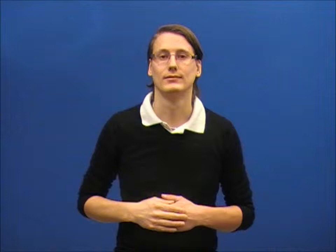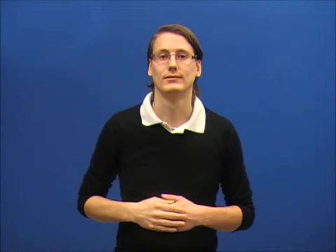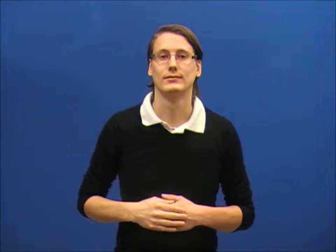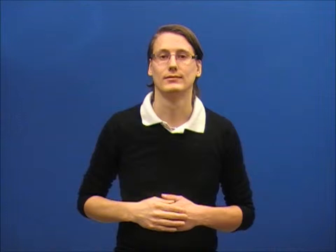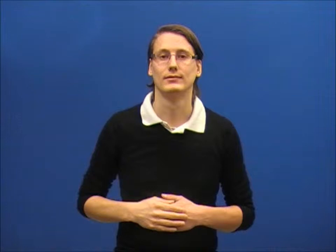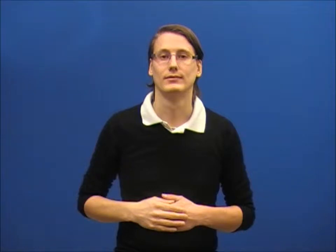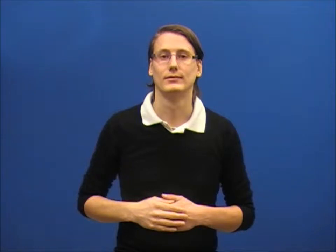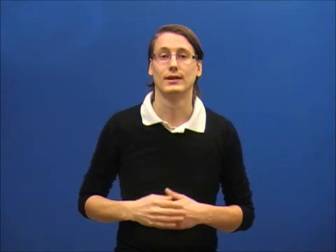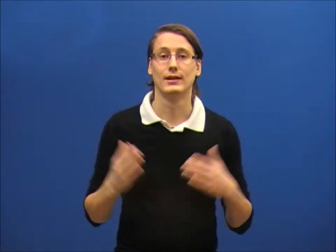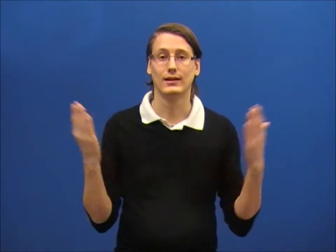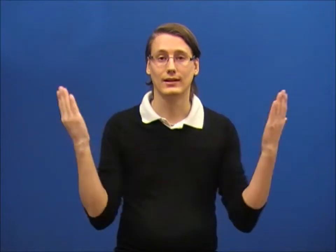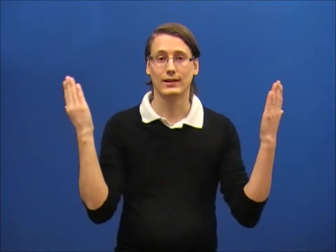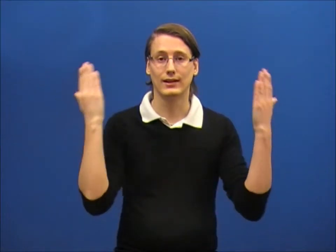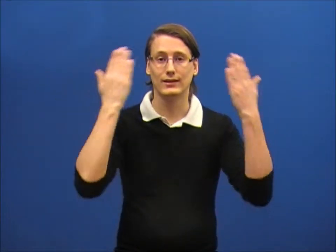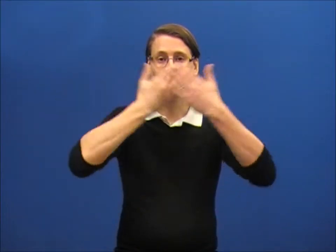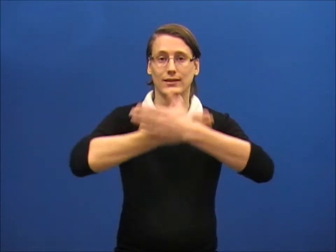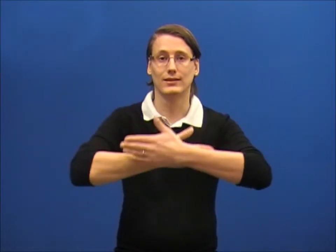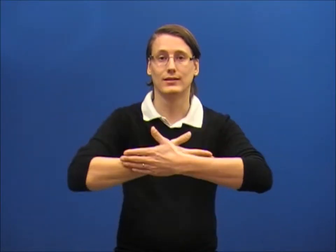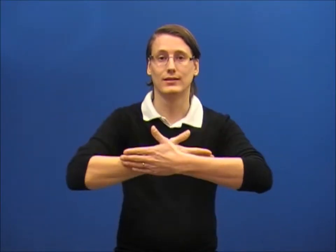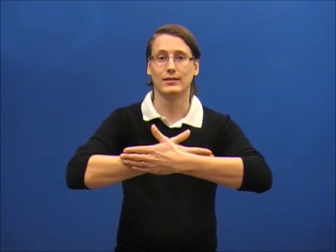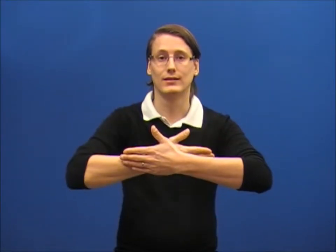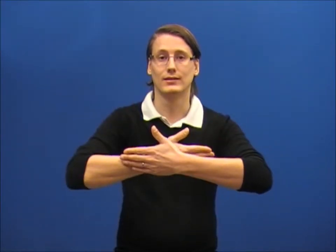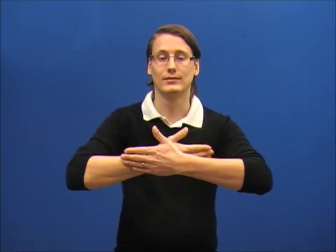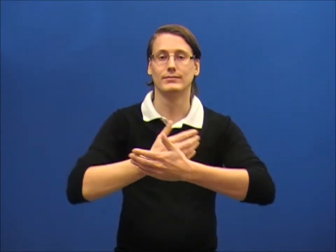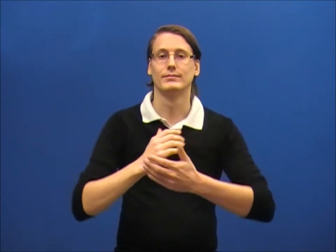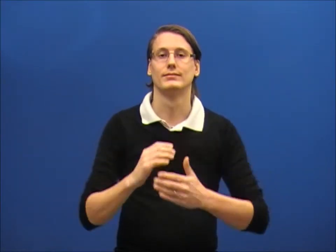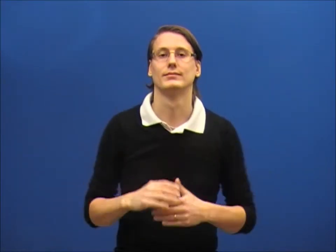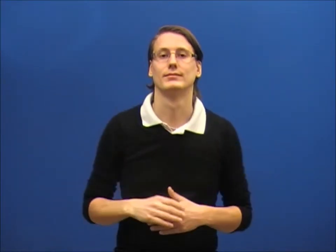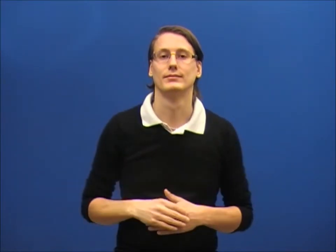NATT